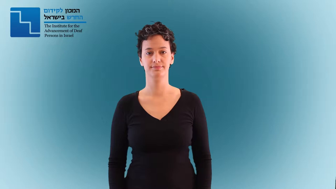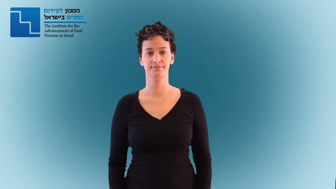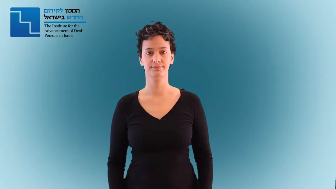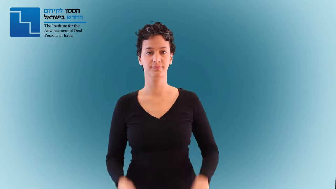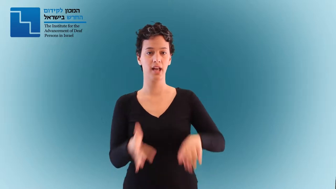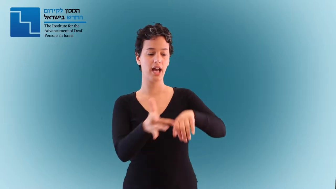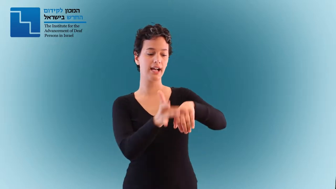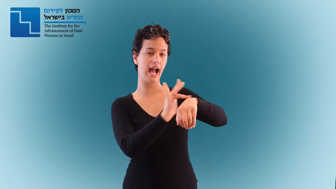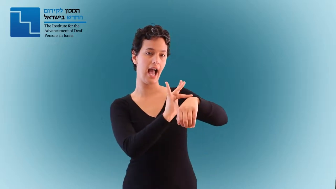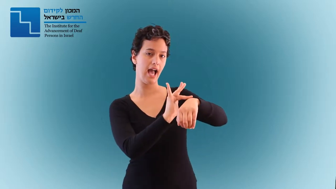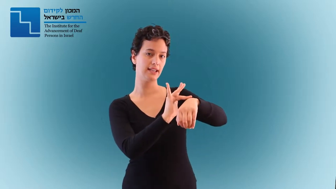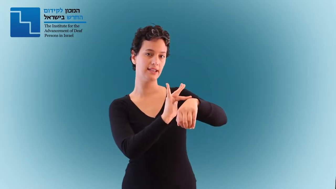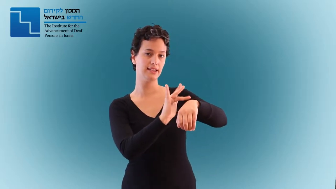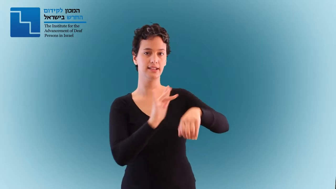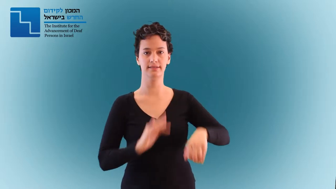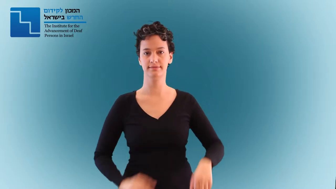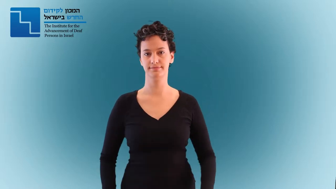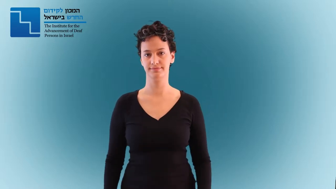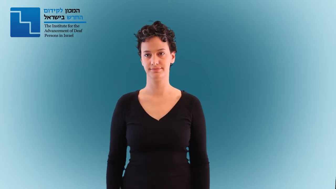קרחת